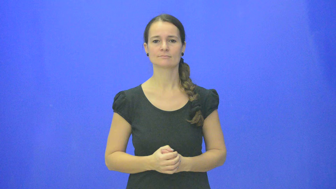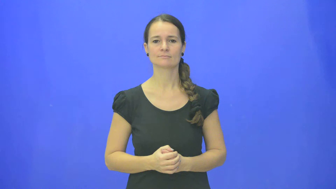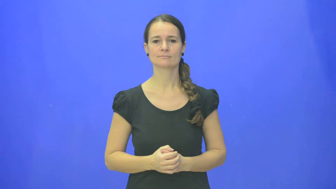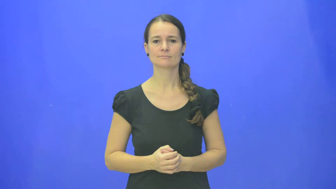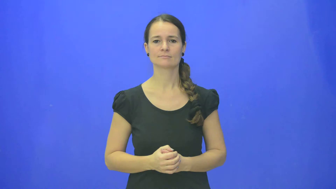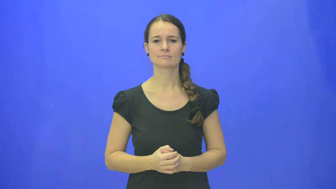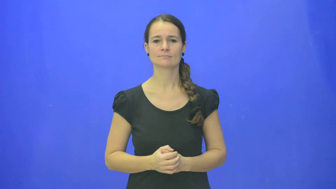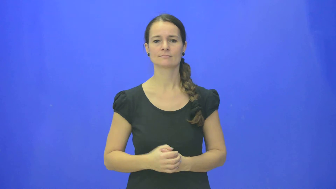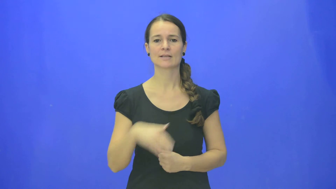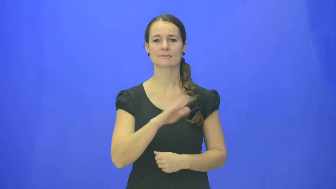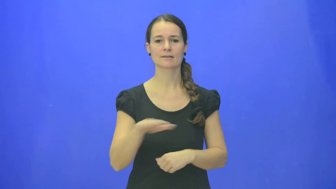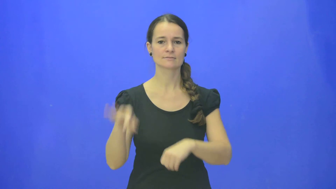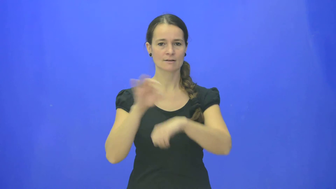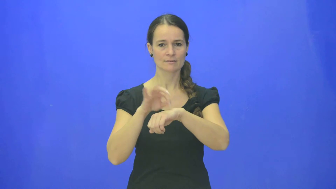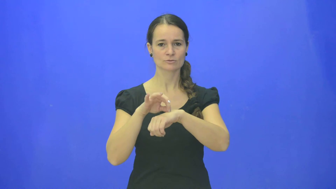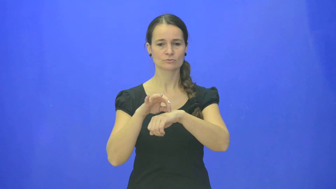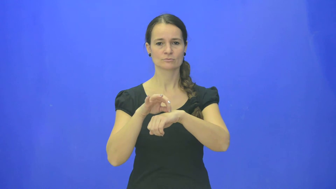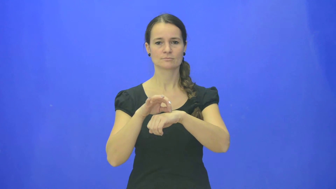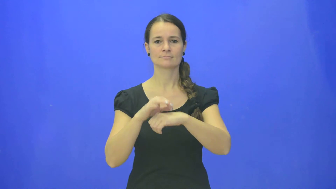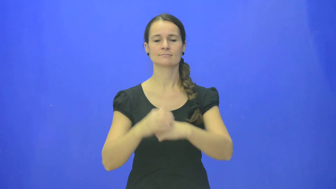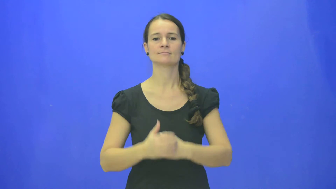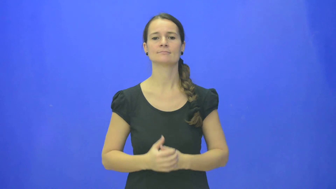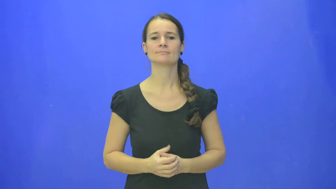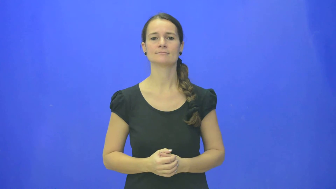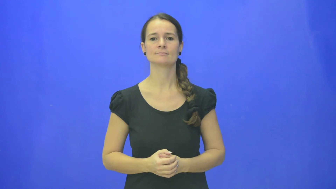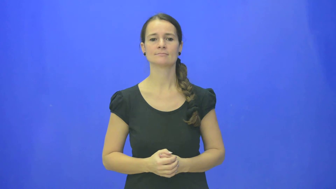pediatr